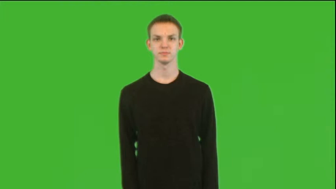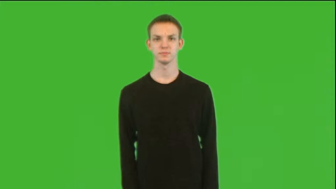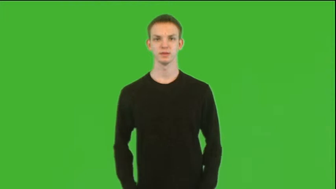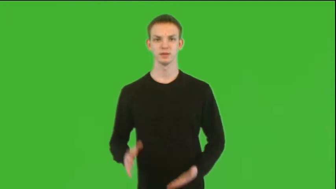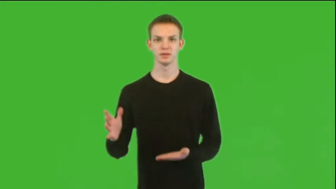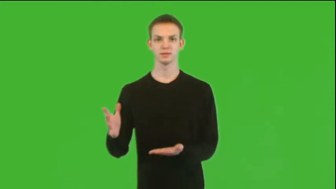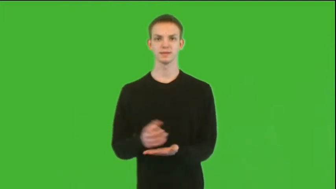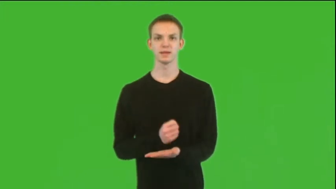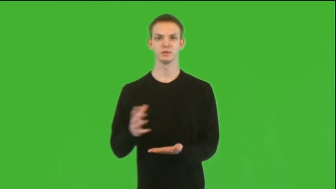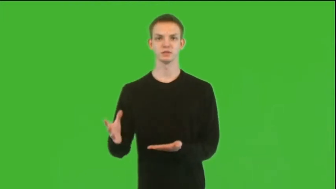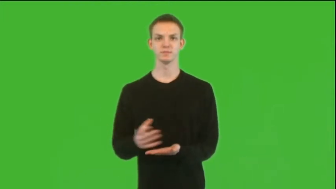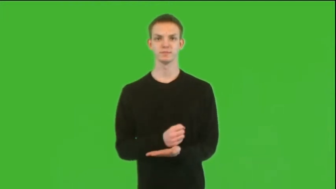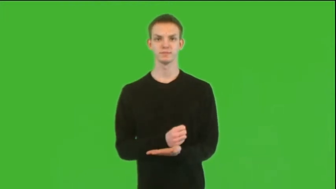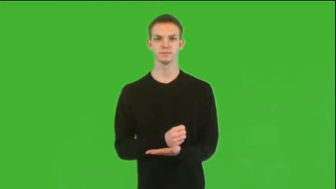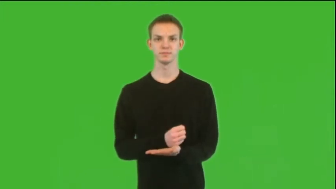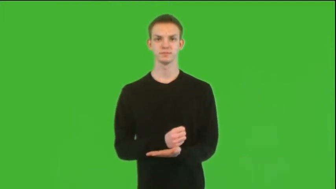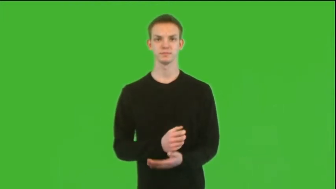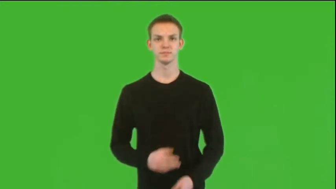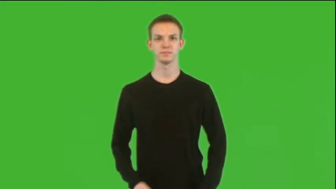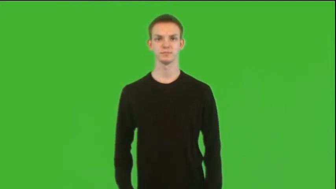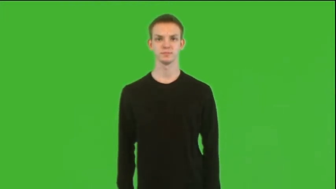zarabiać